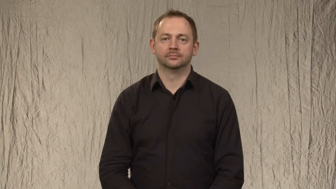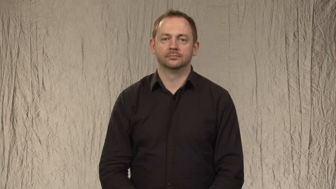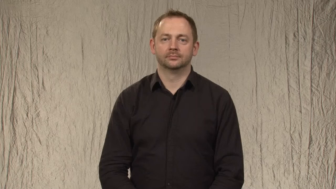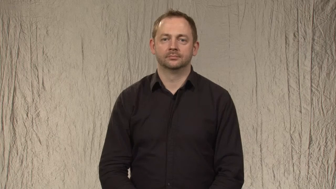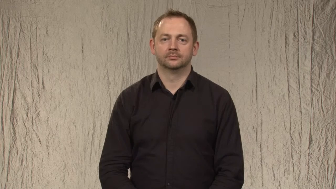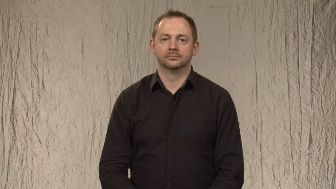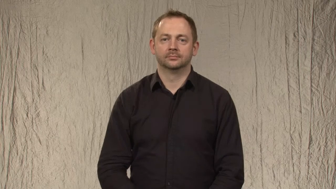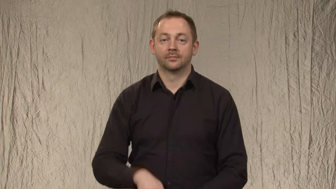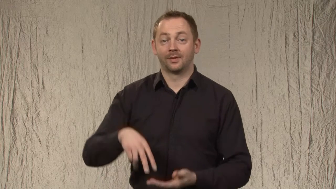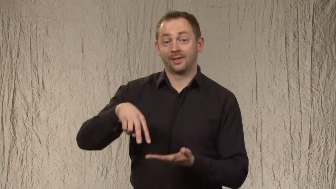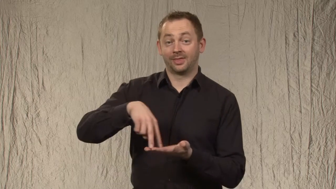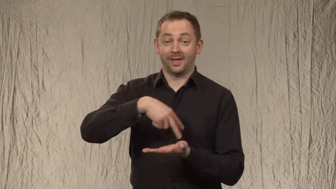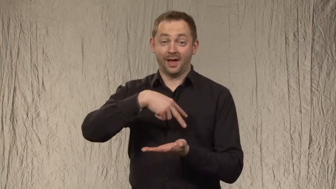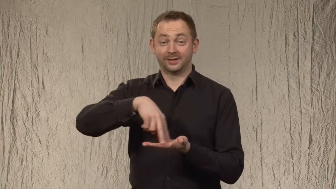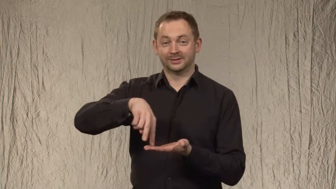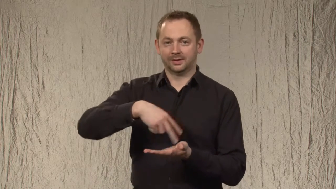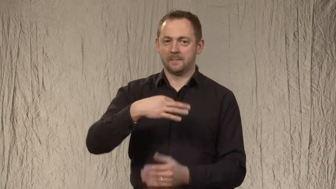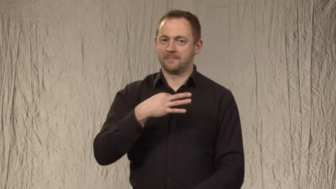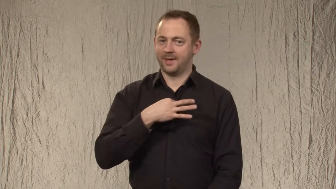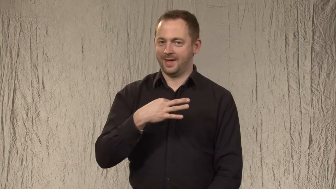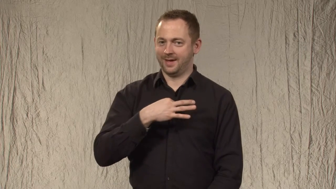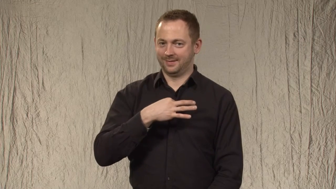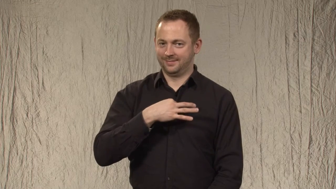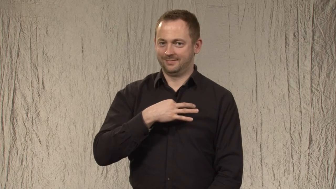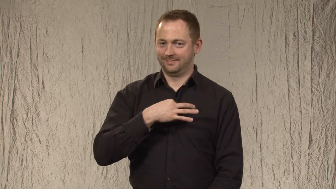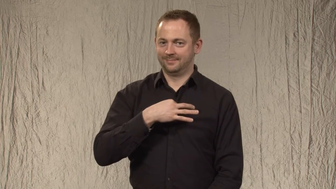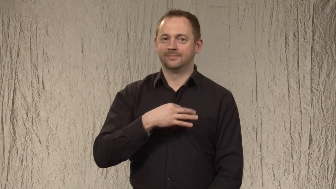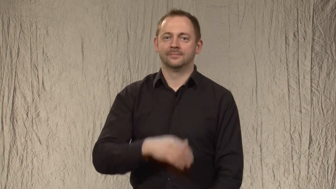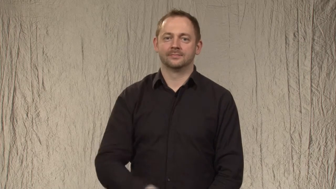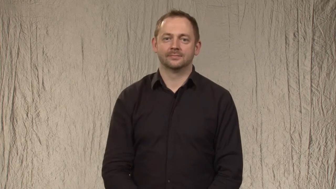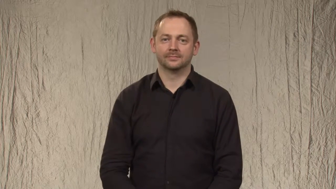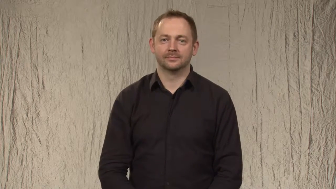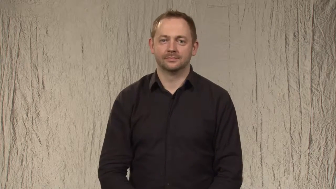dansmær